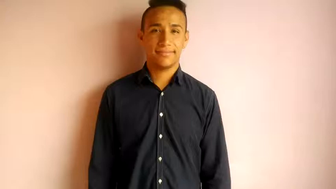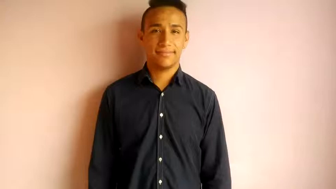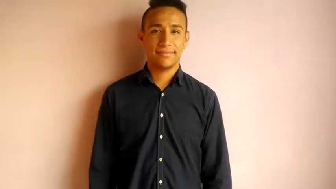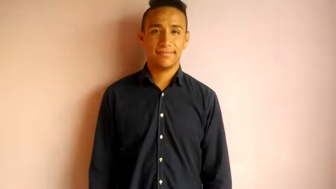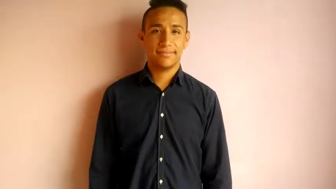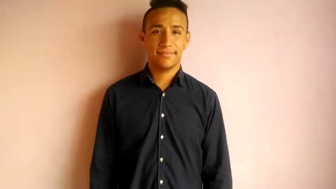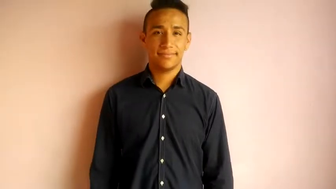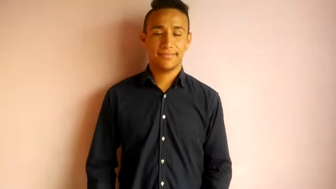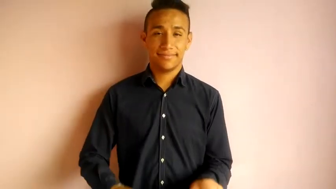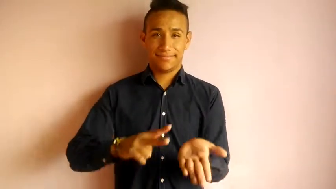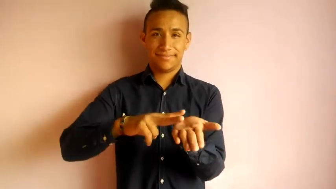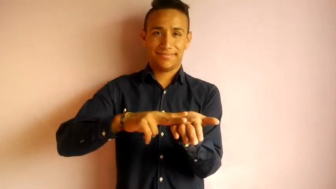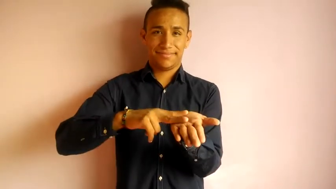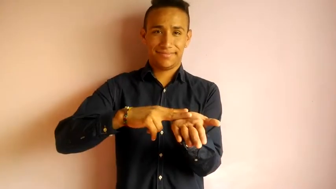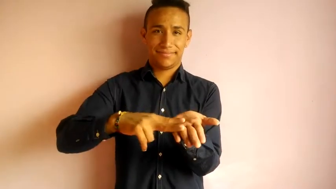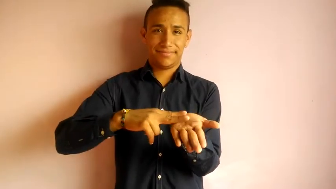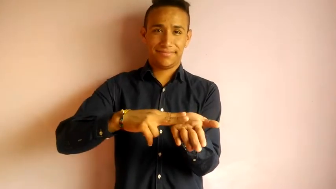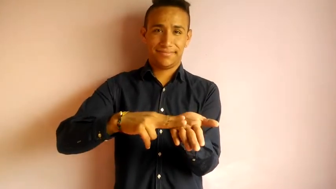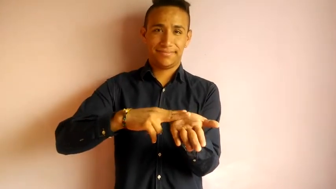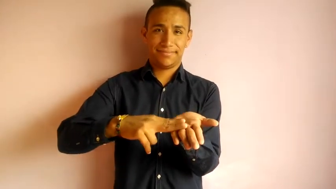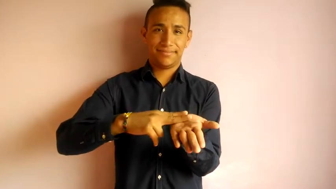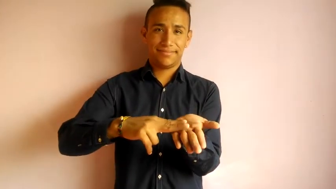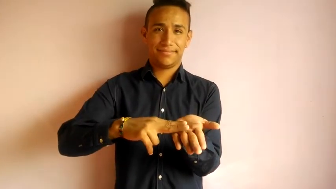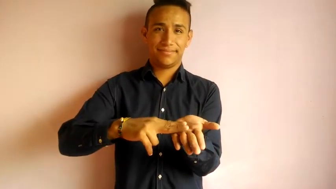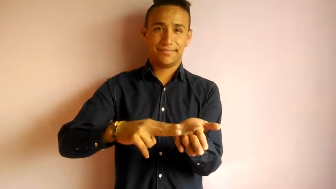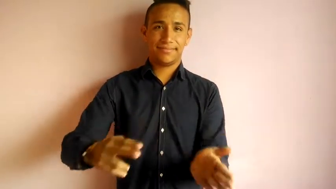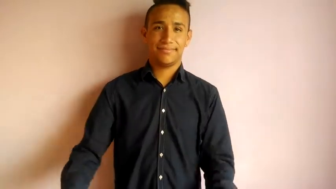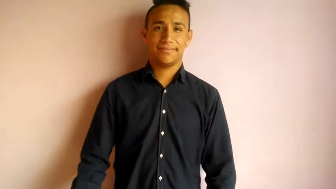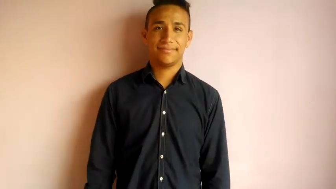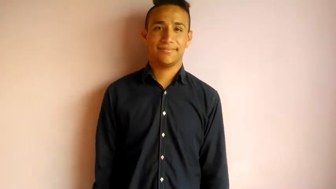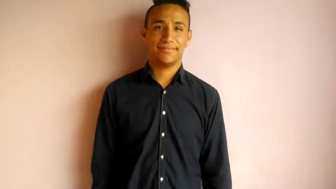verde